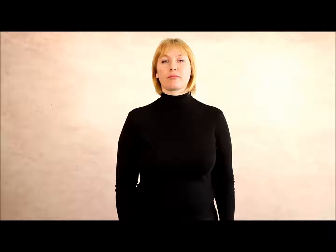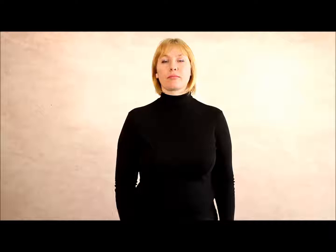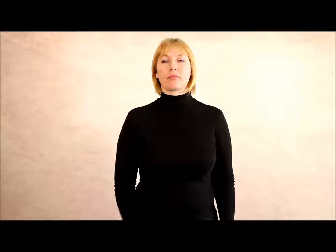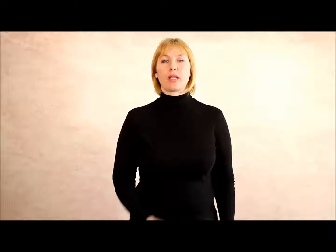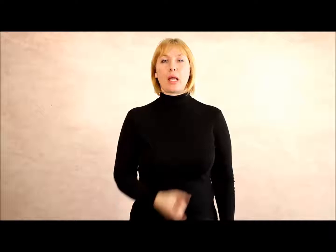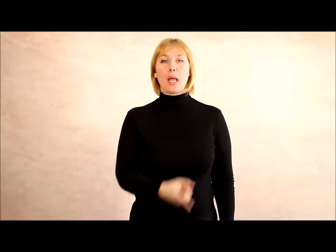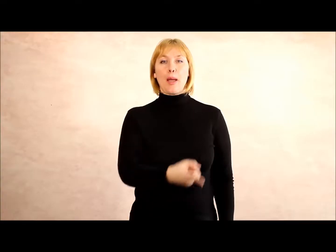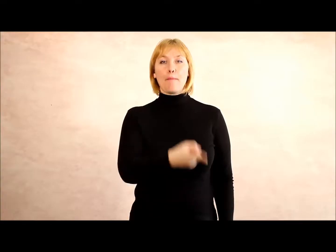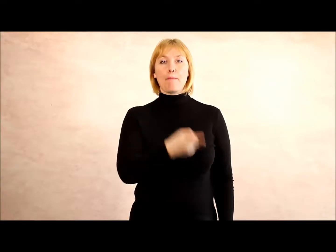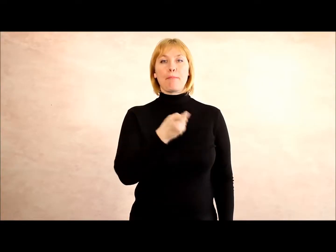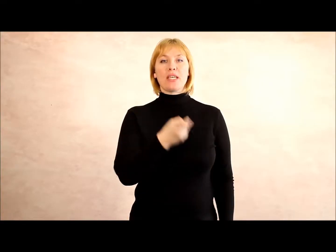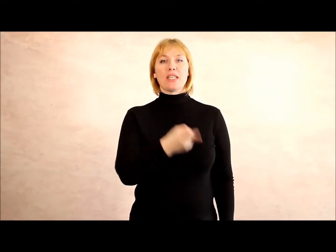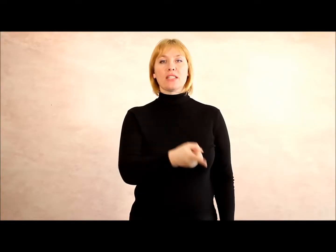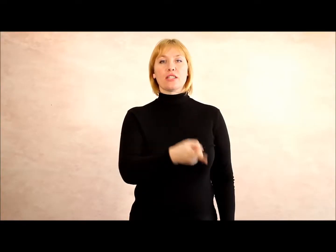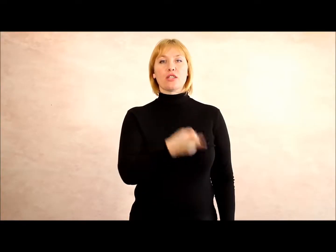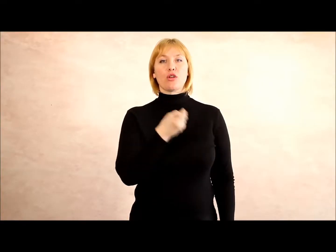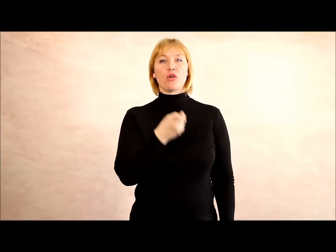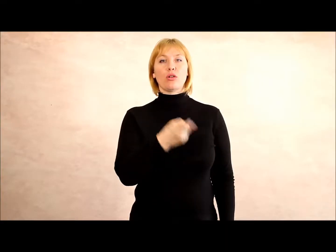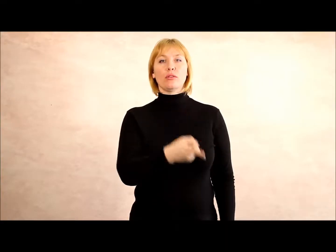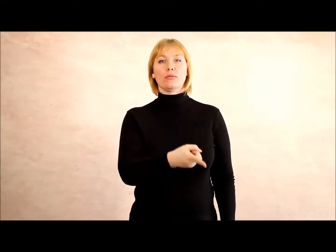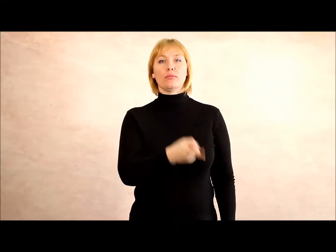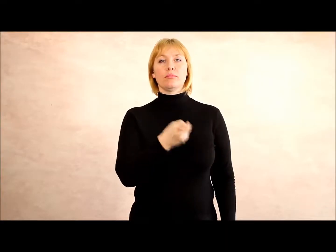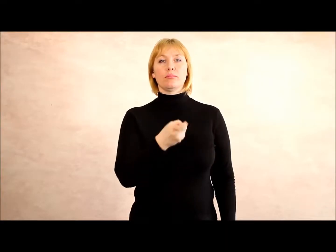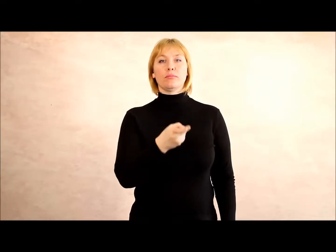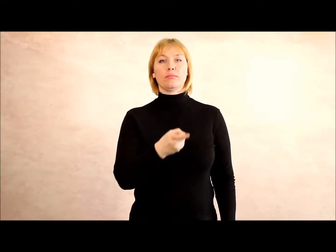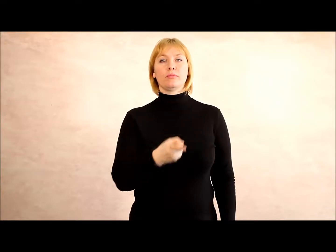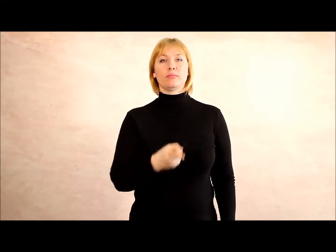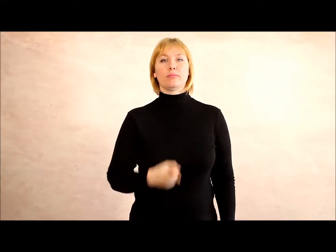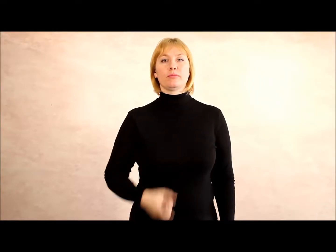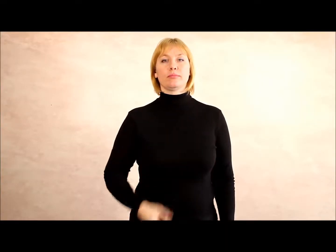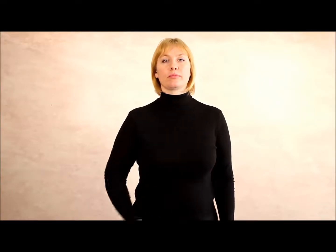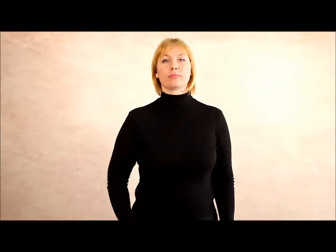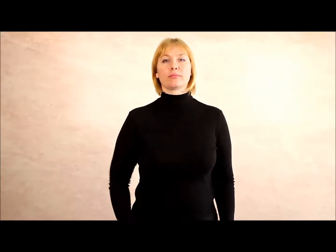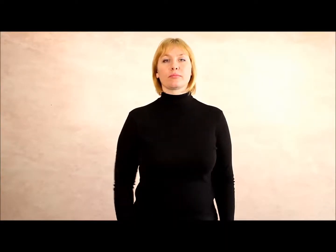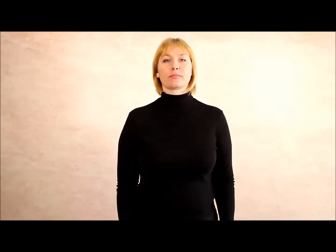Pistol